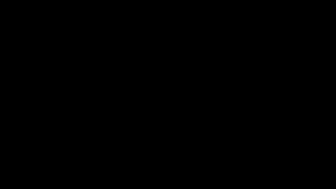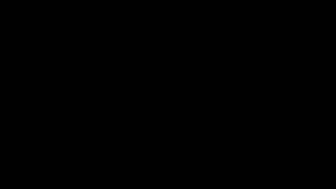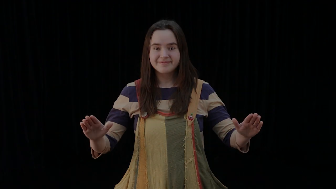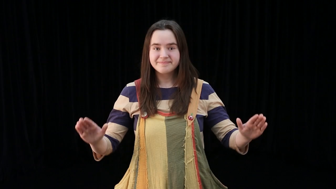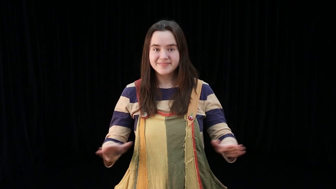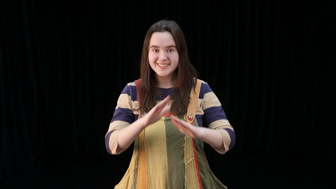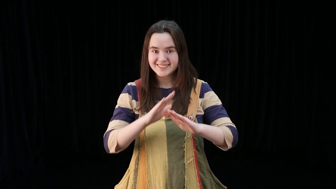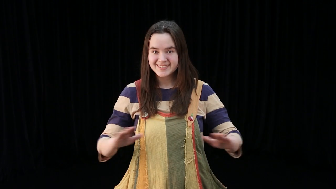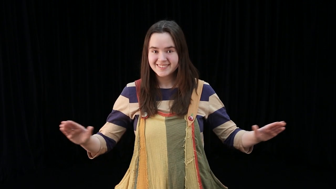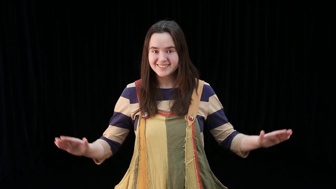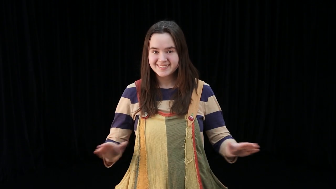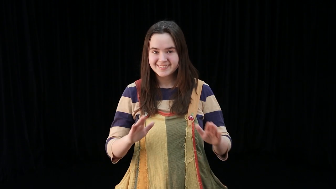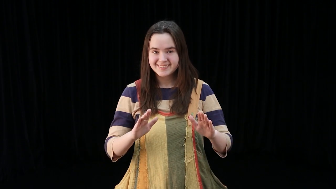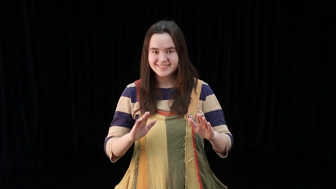Песня